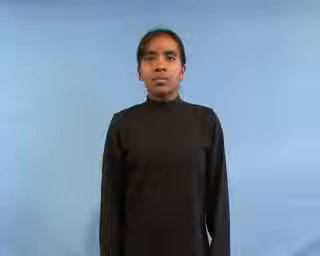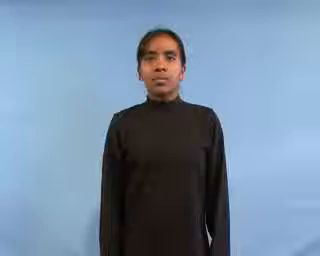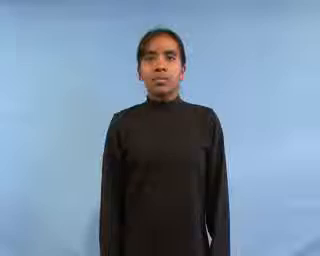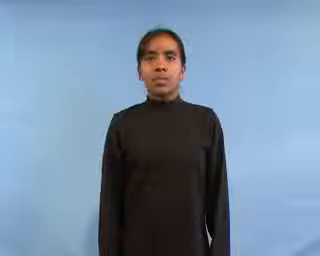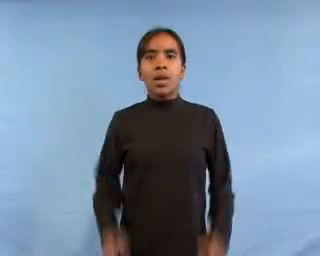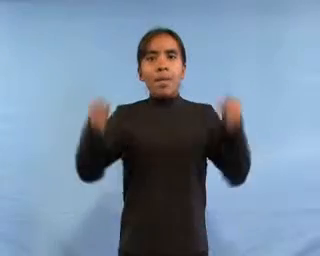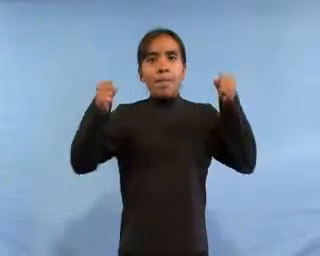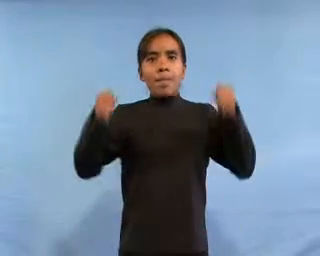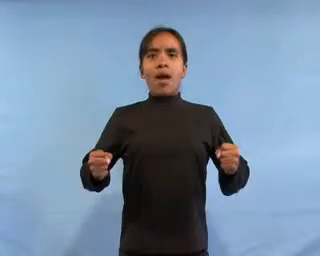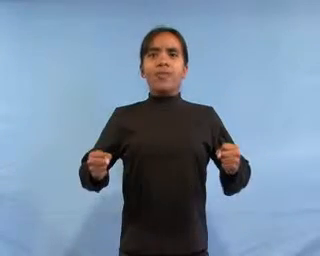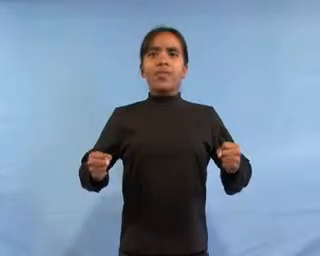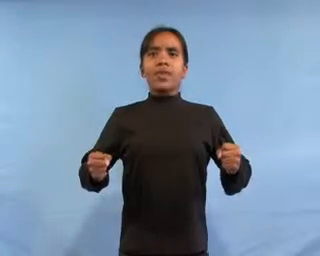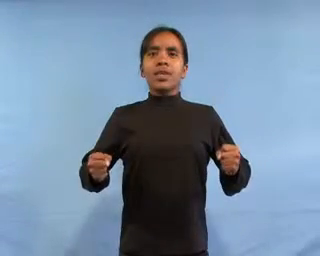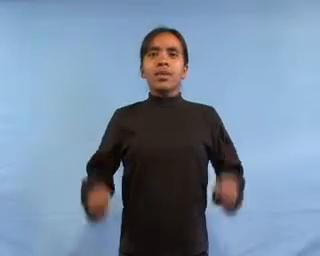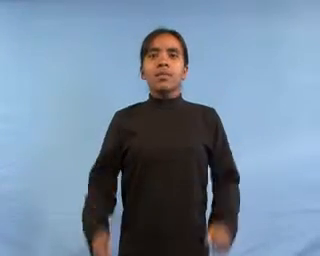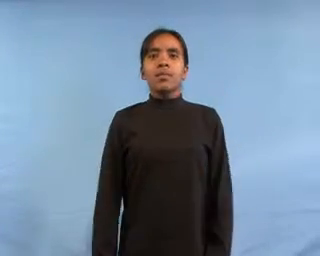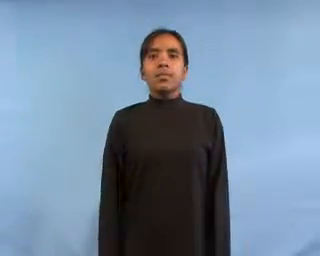mafy